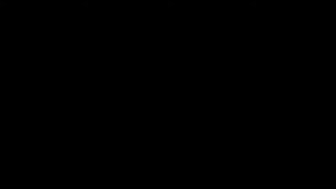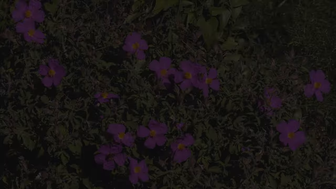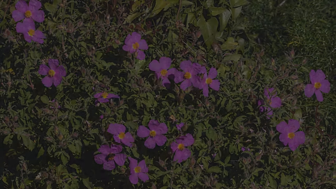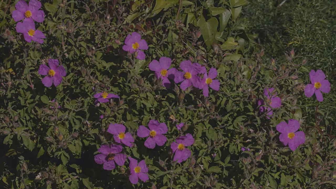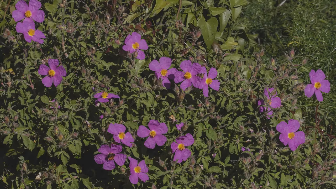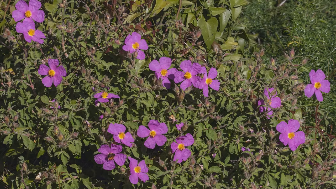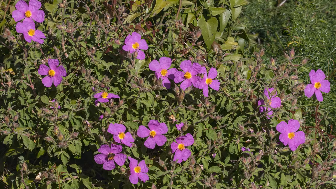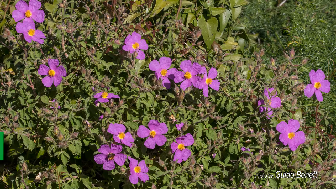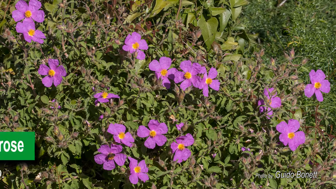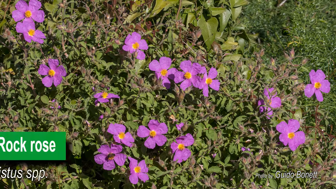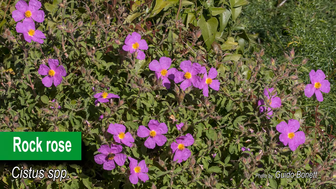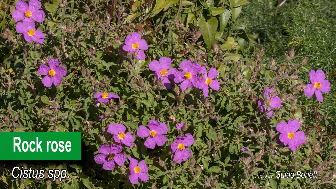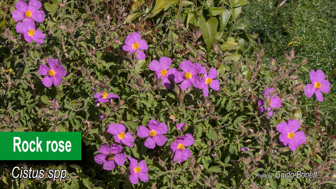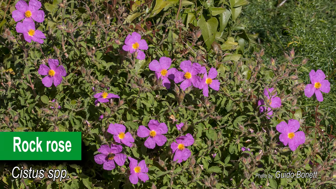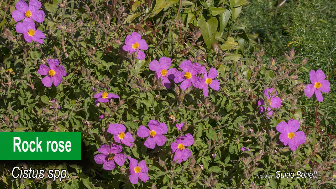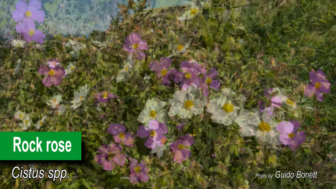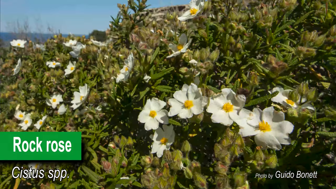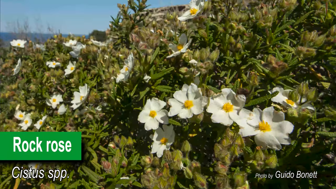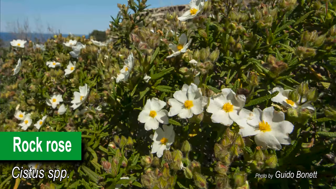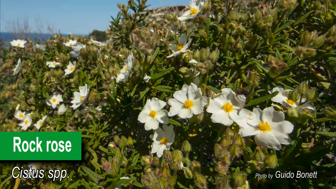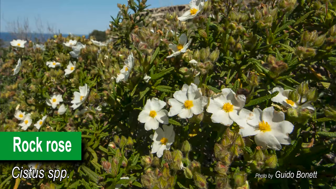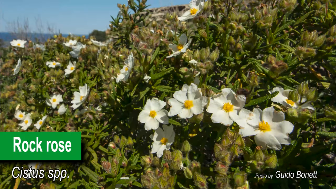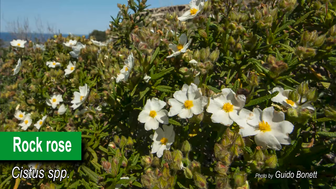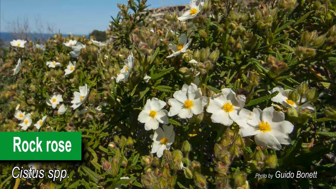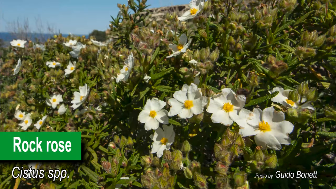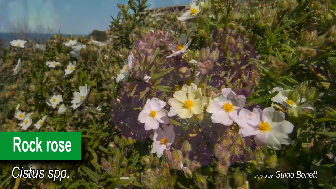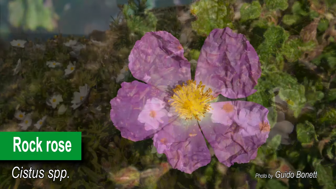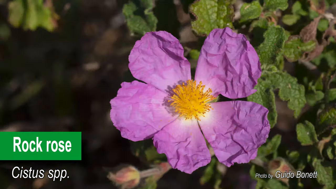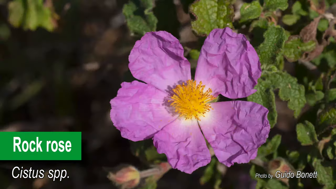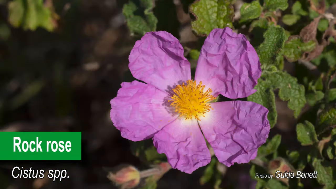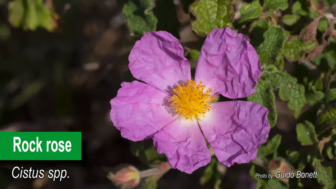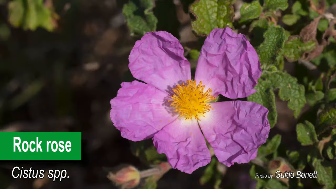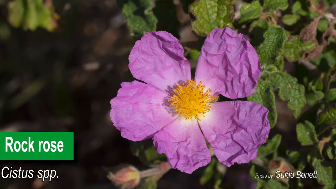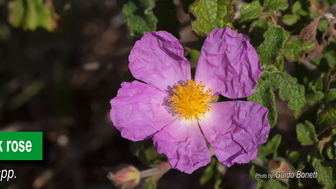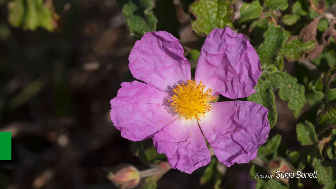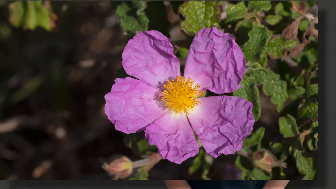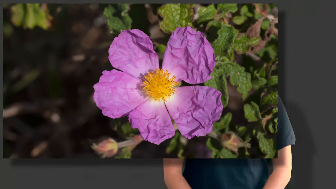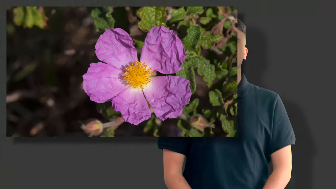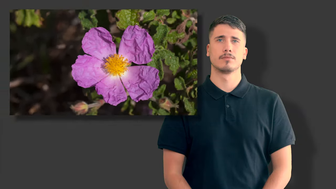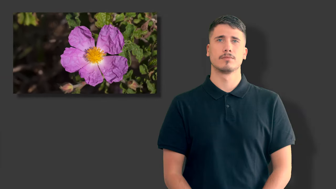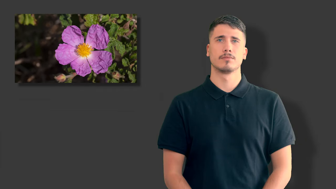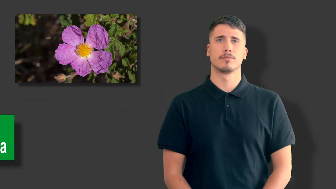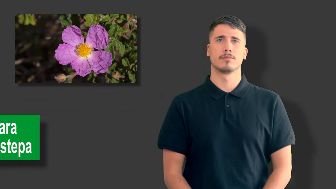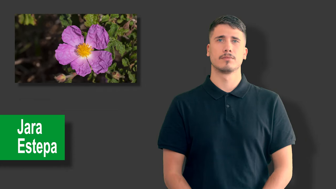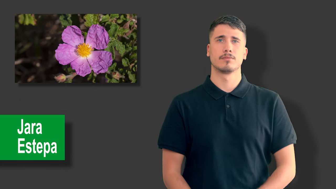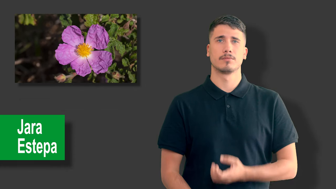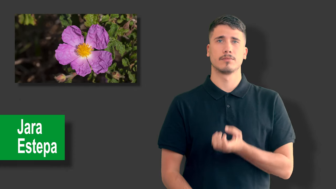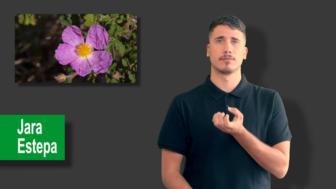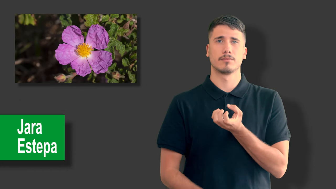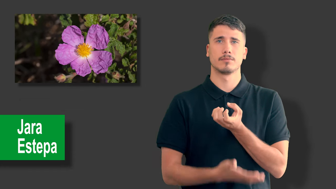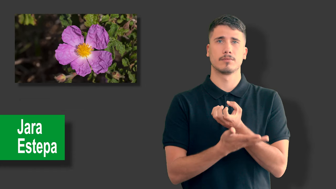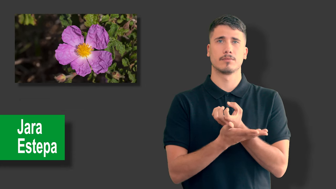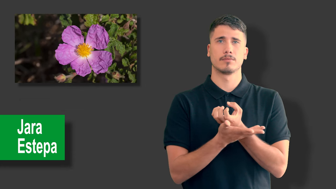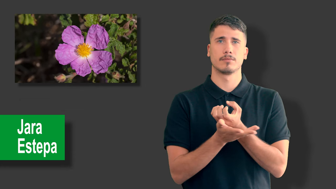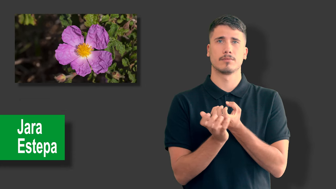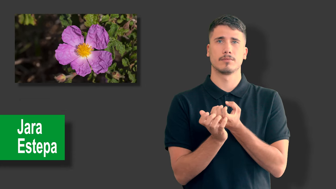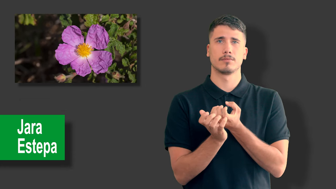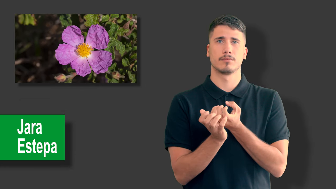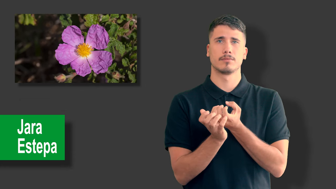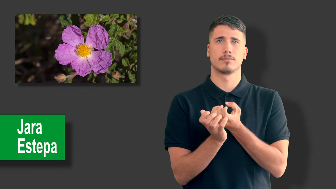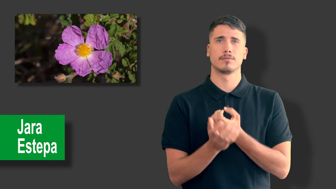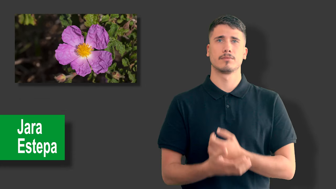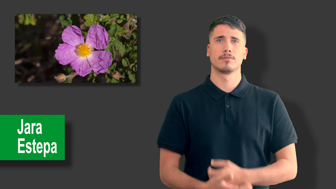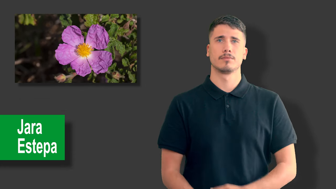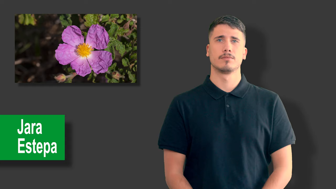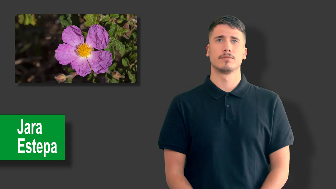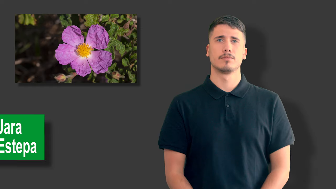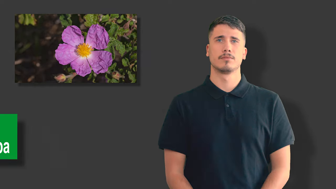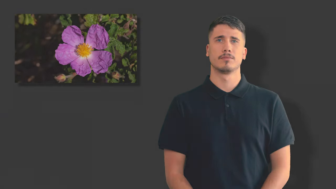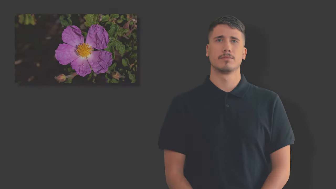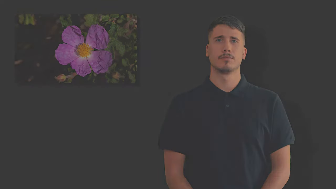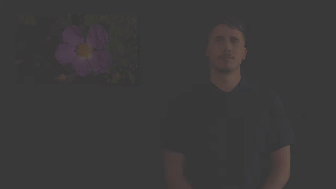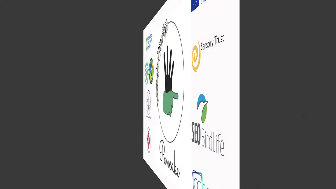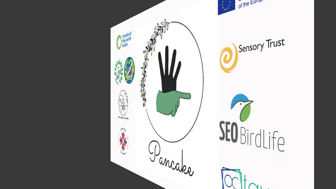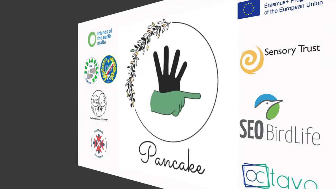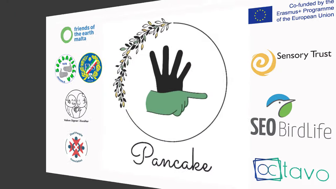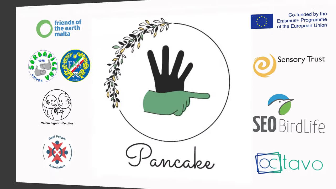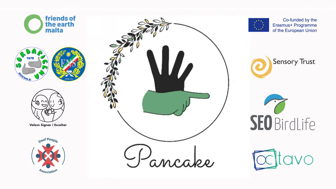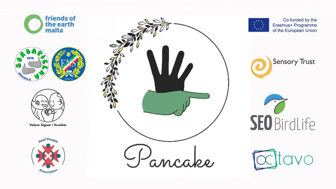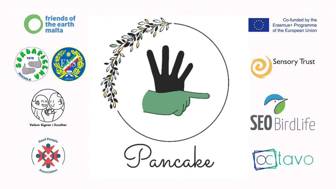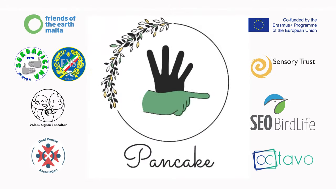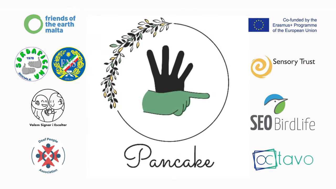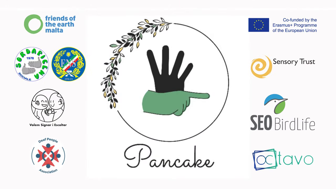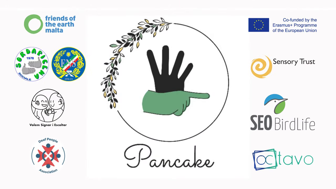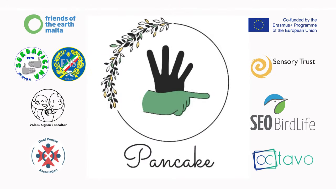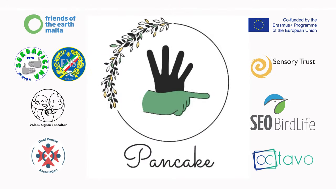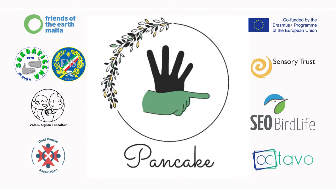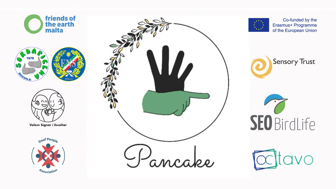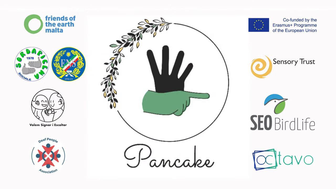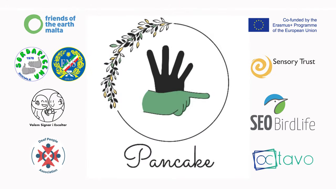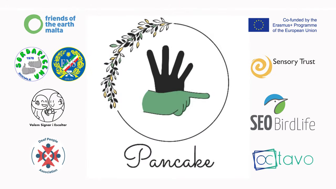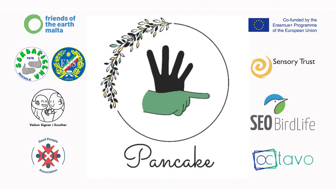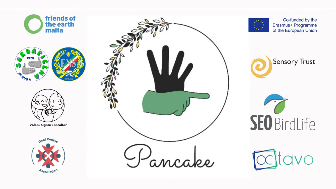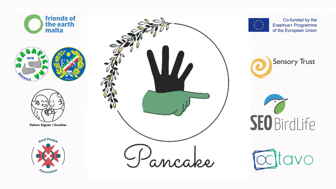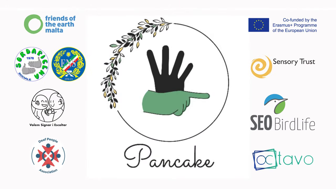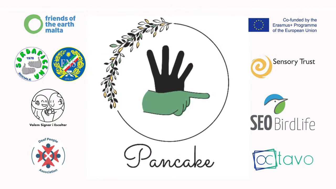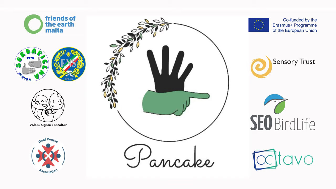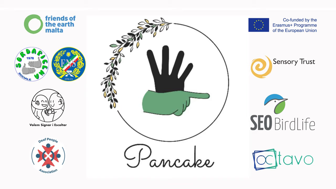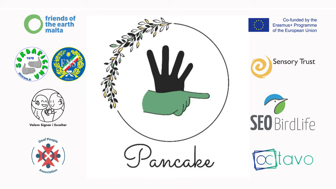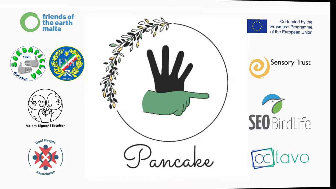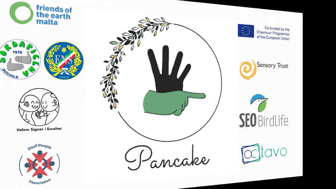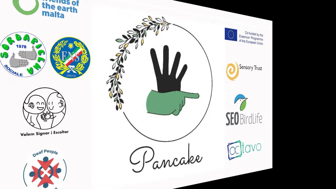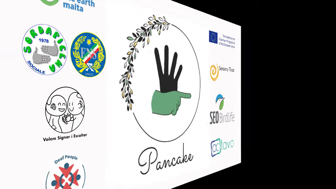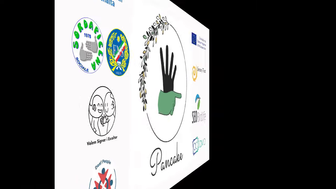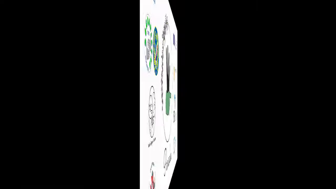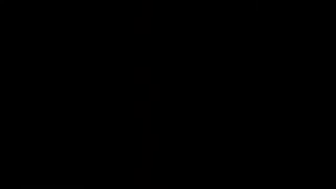Jara - Estepa